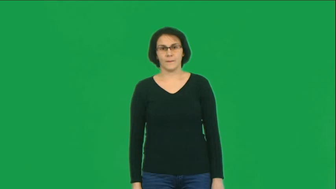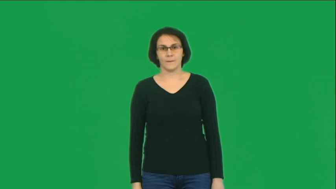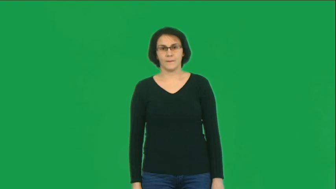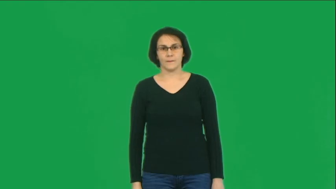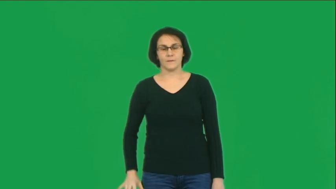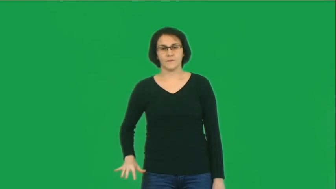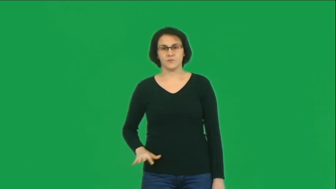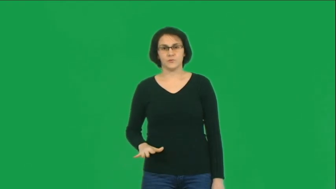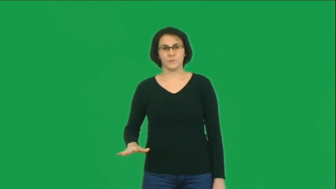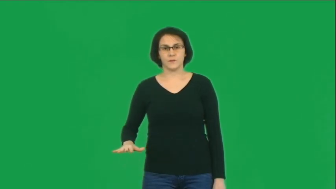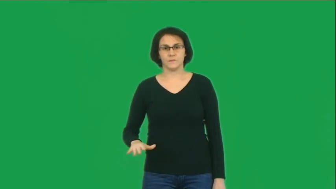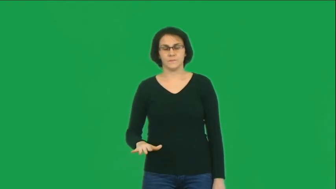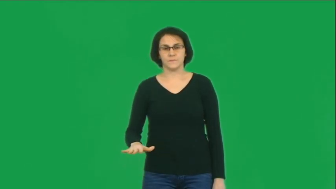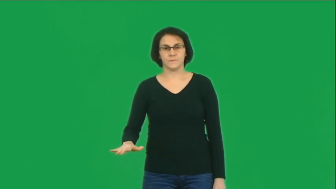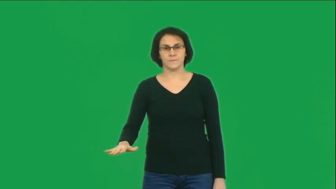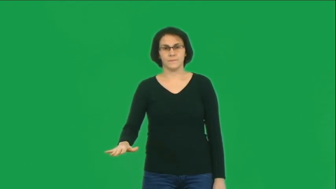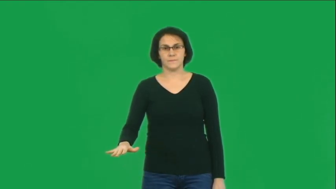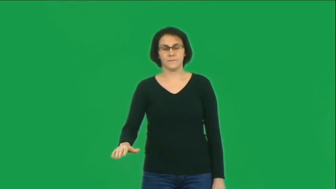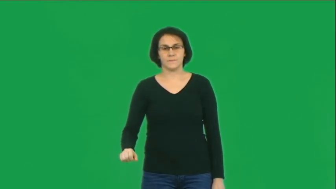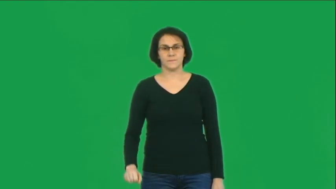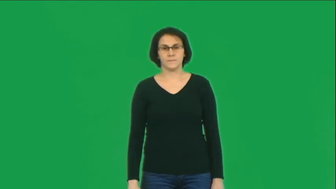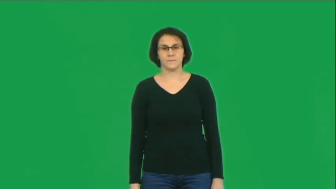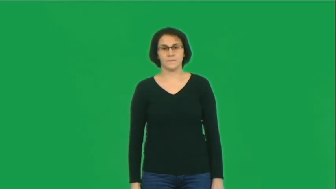strumień